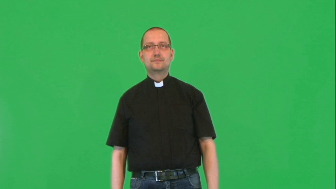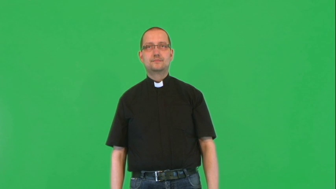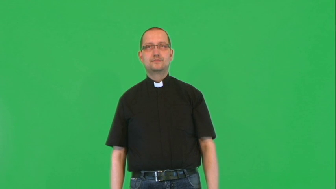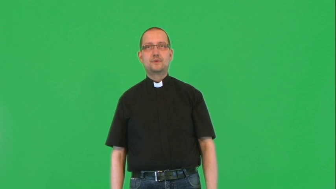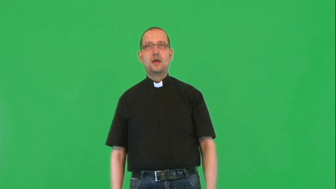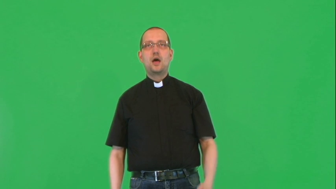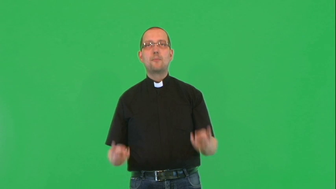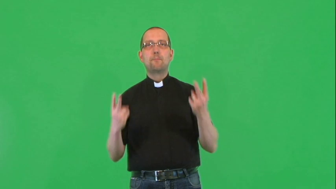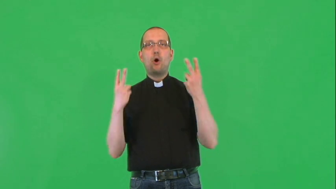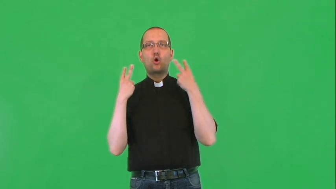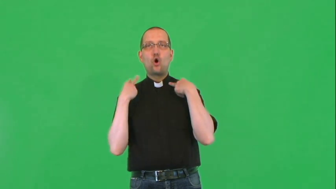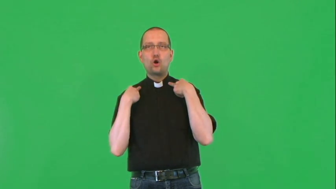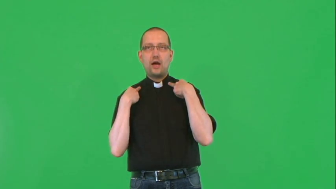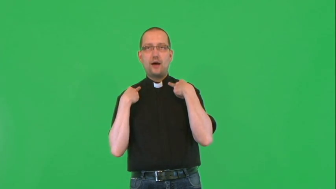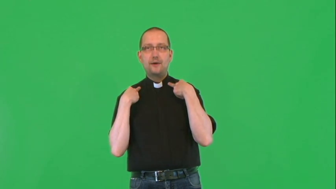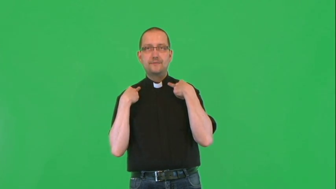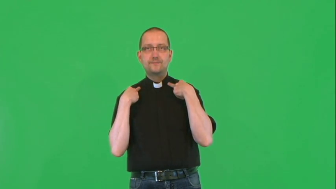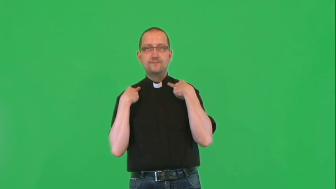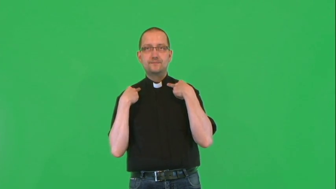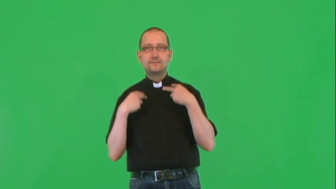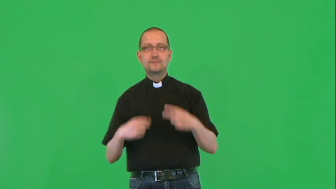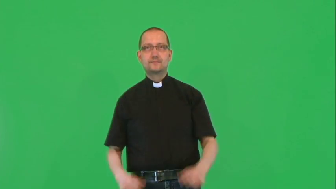pokora